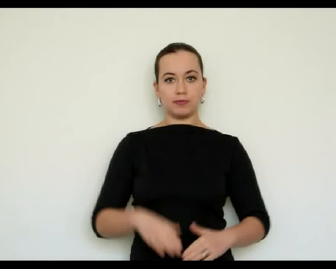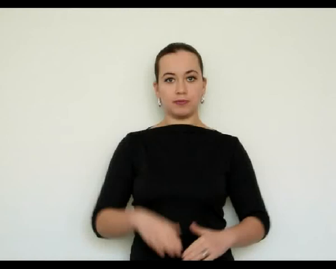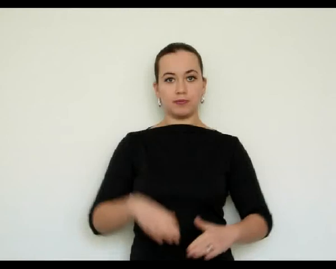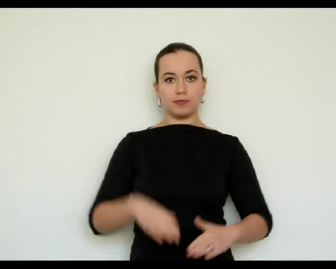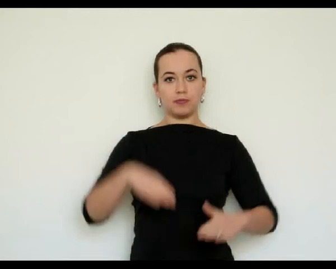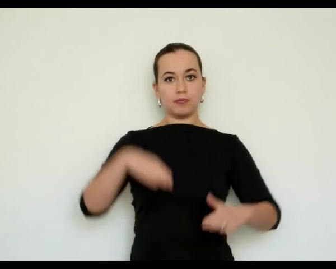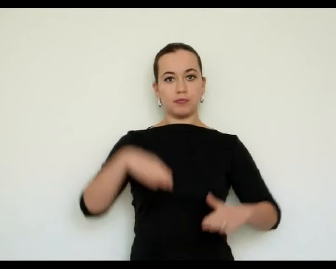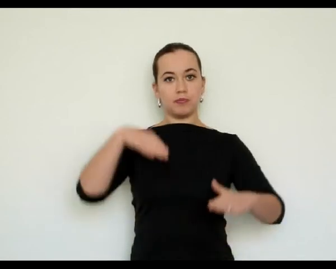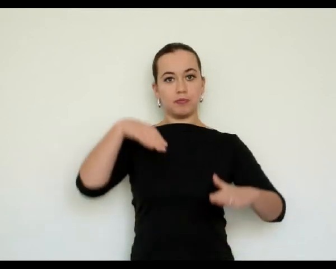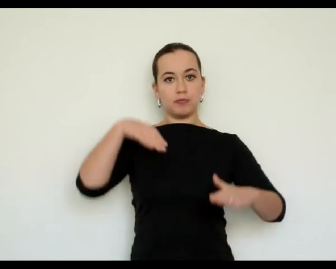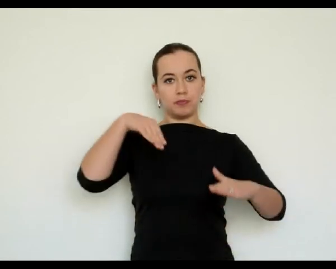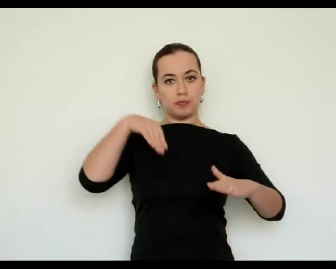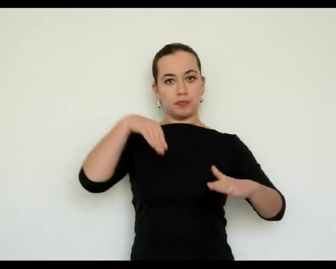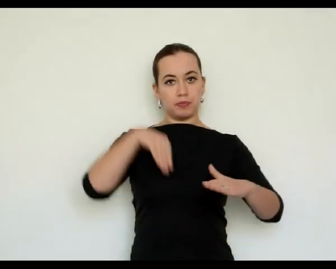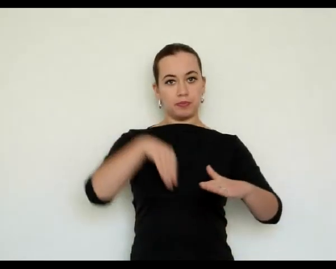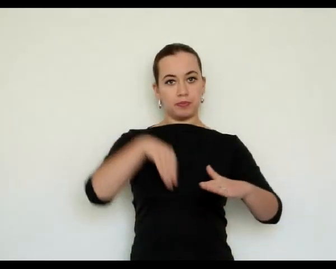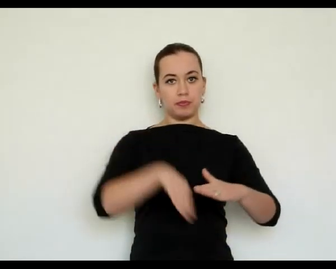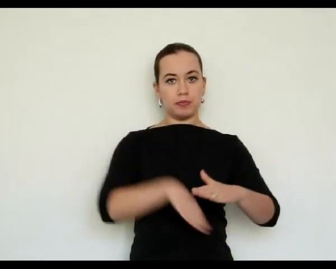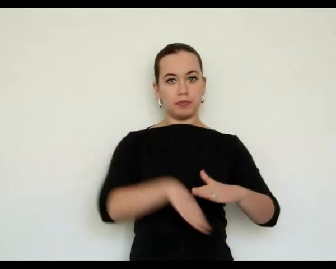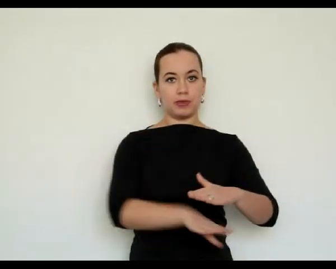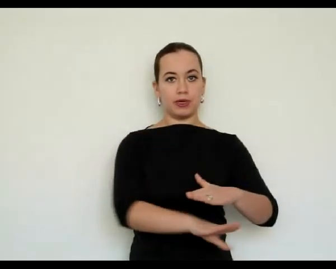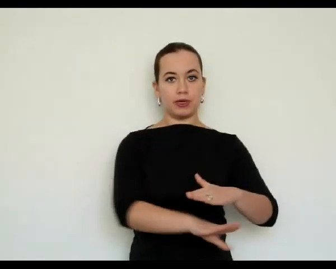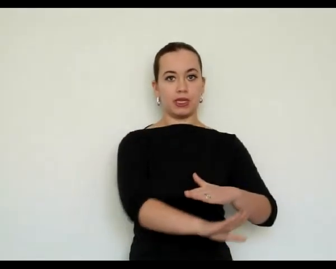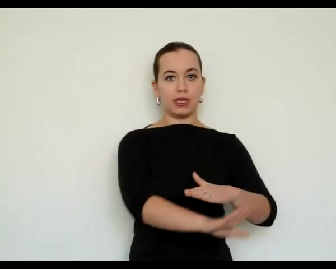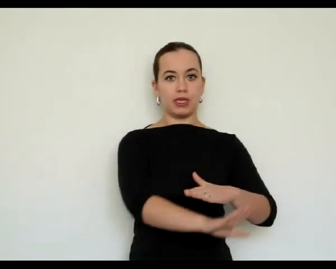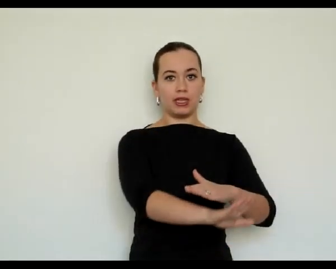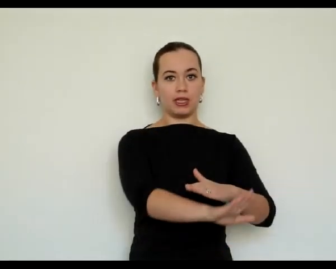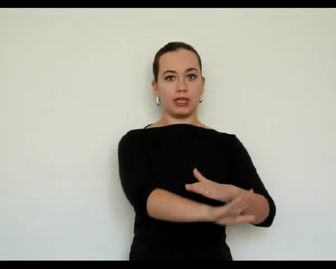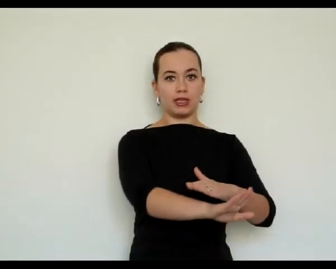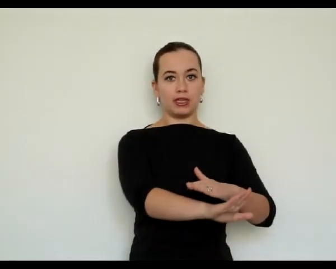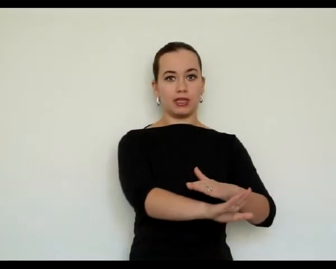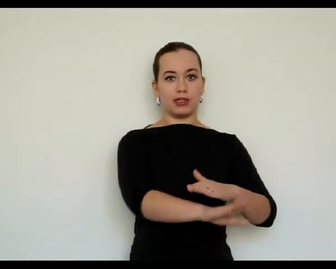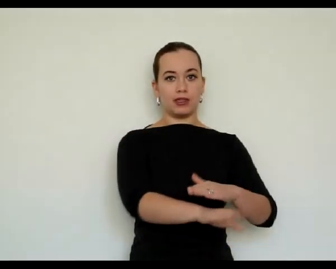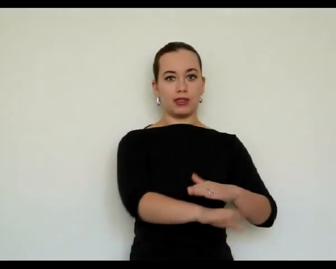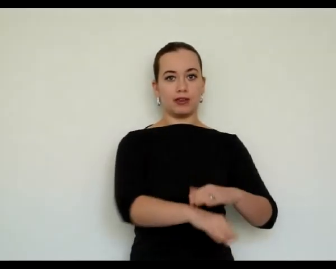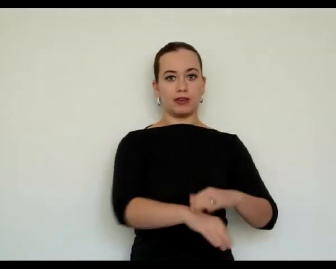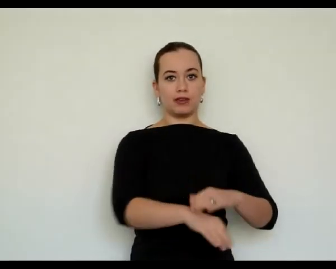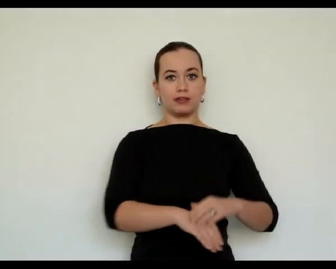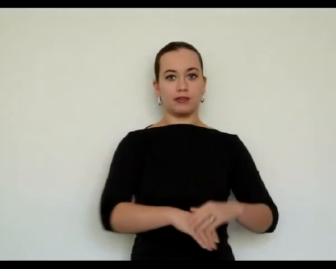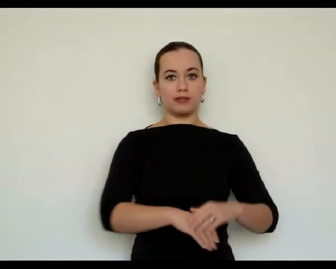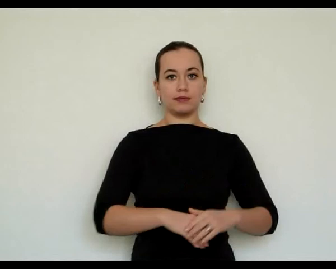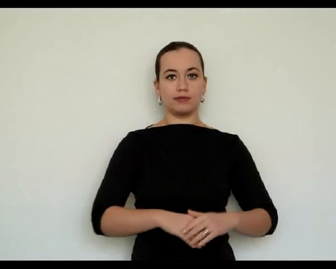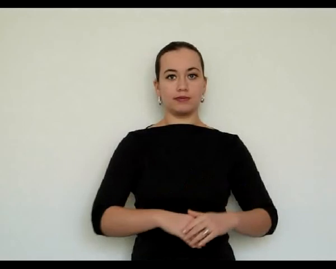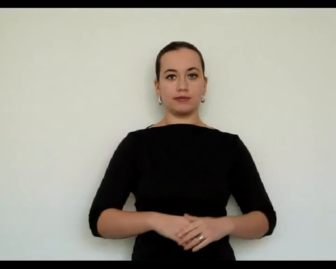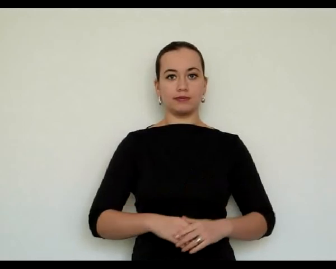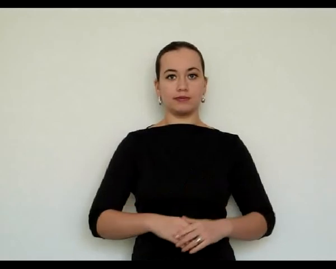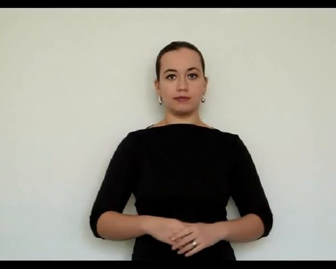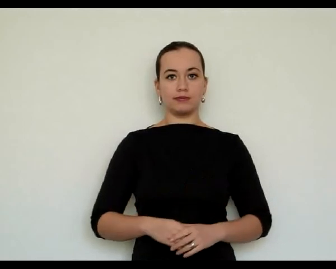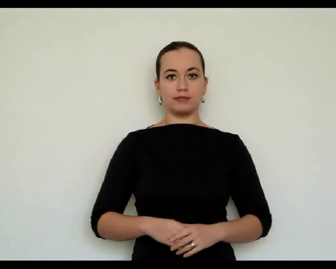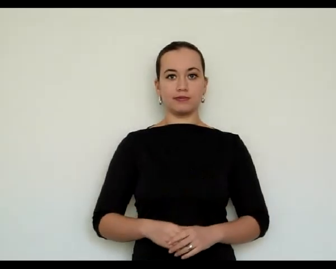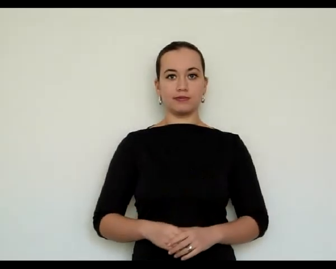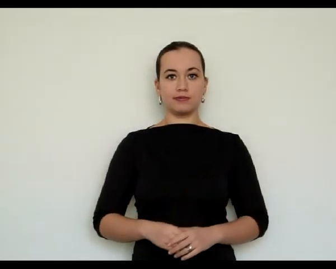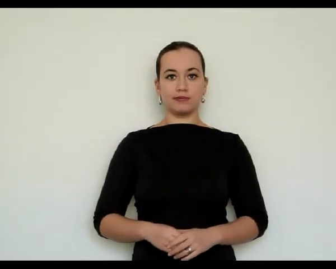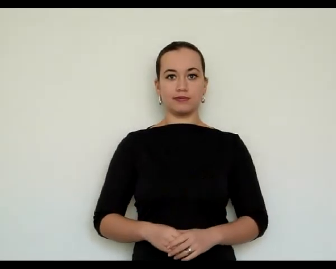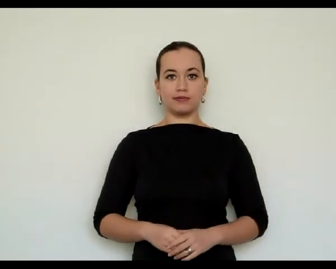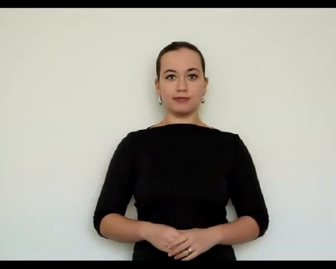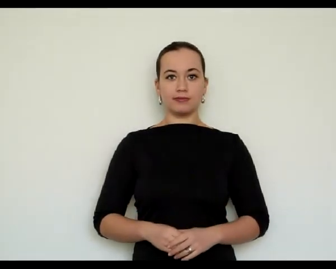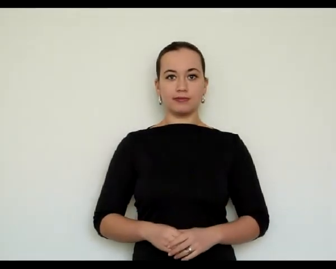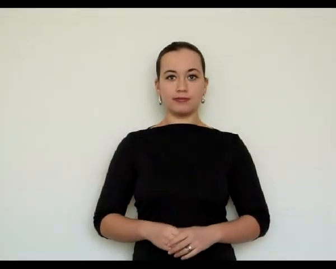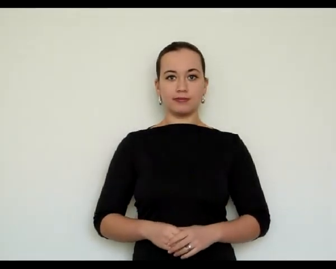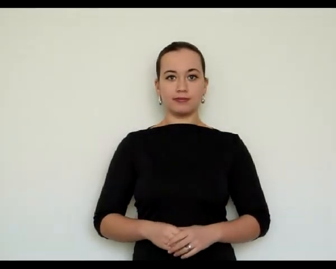принтер